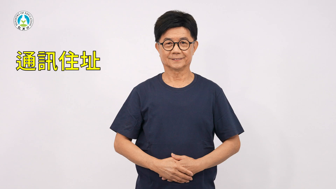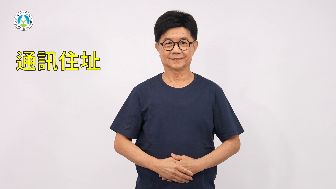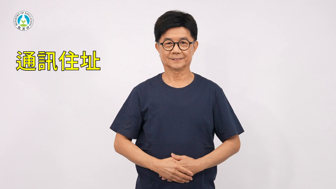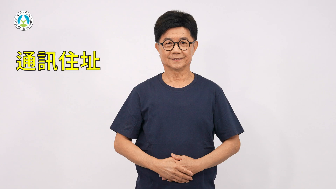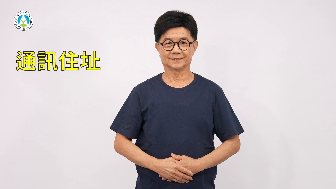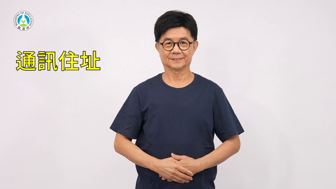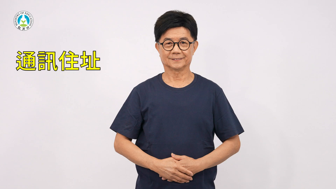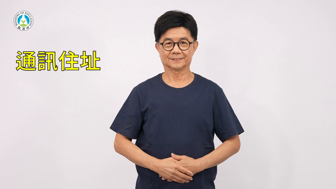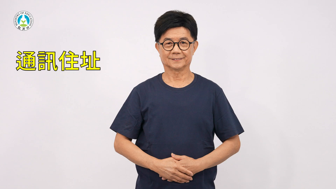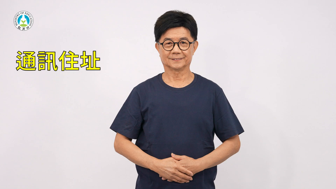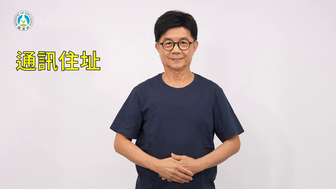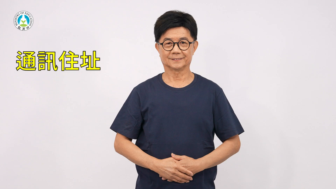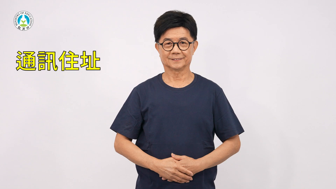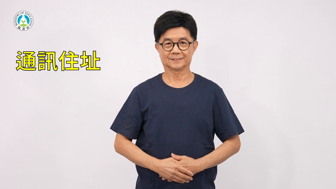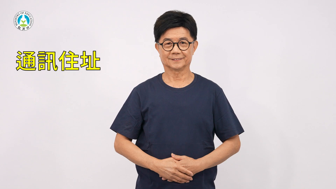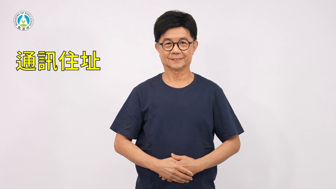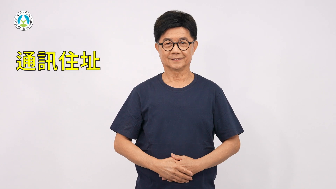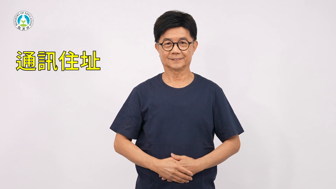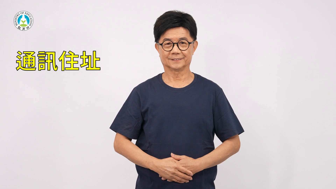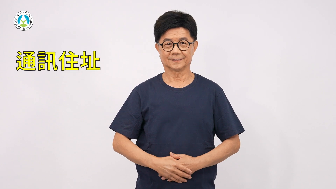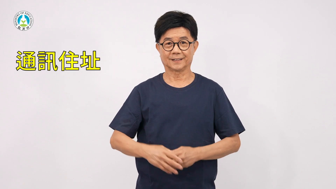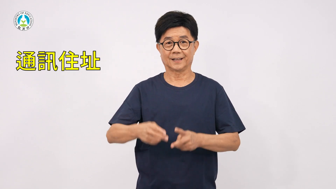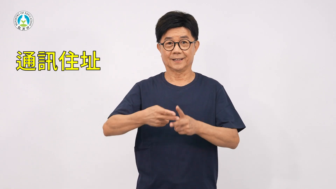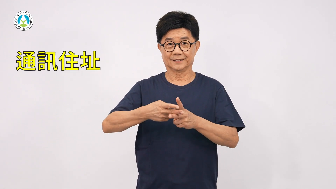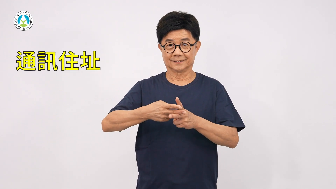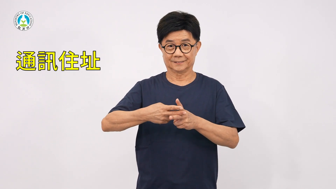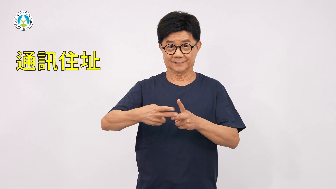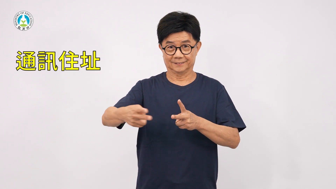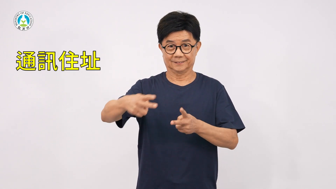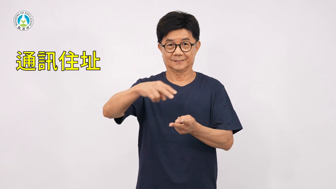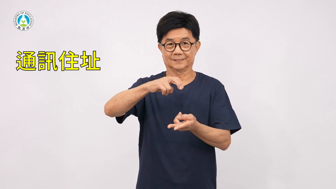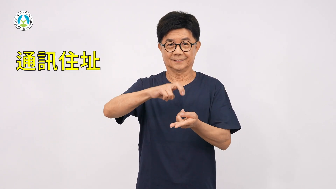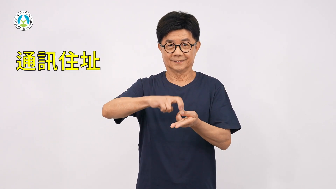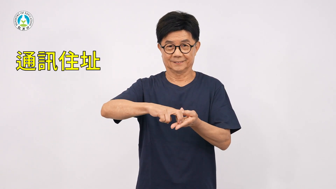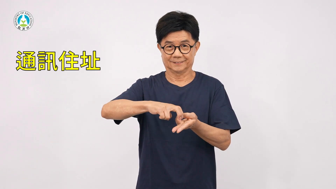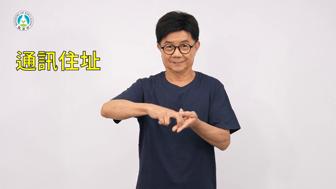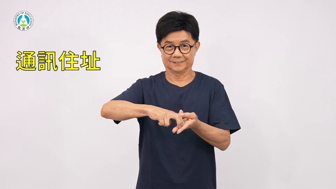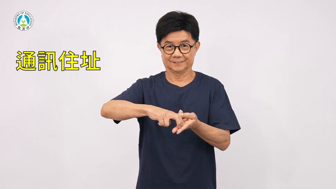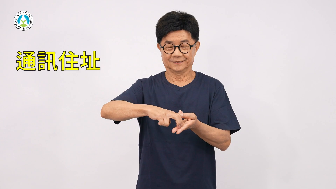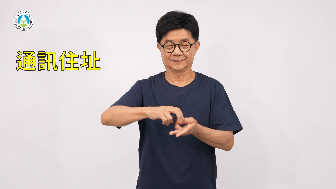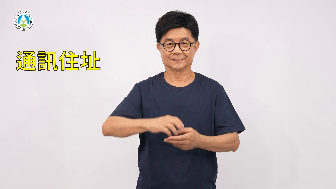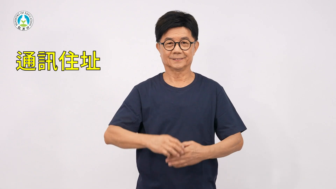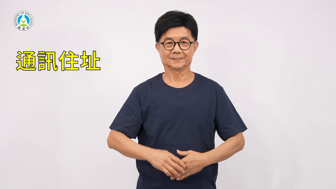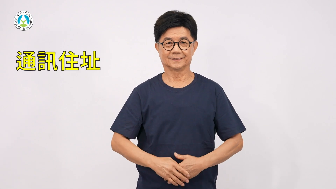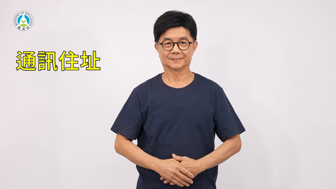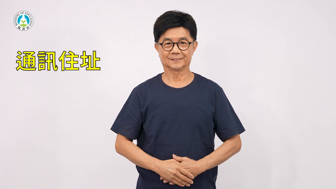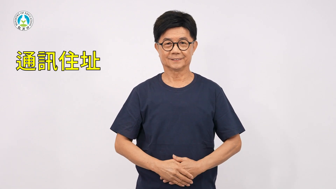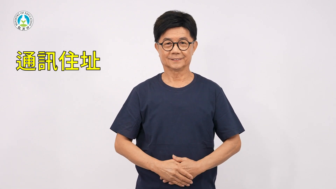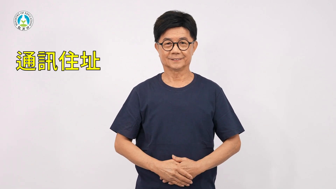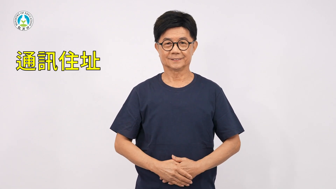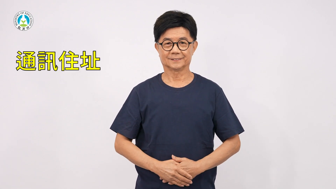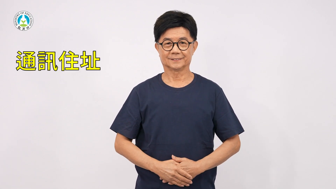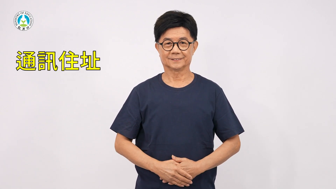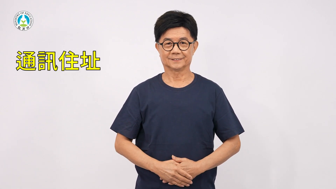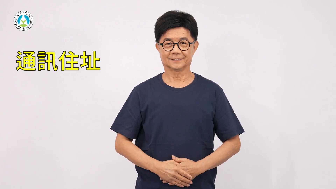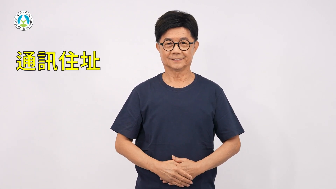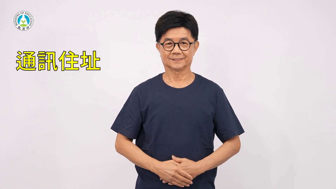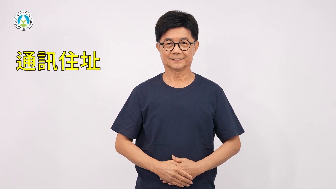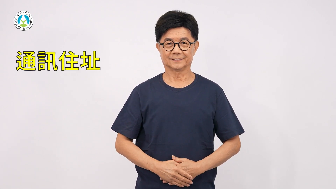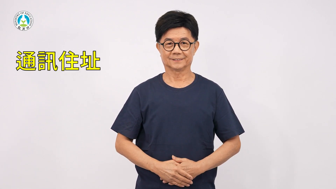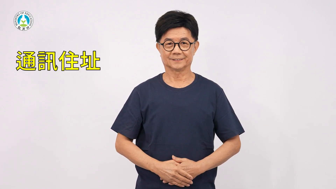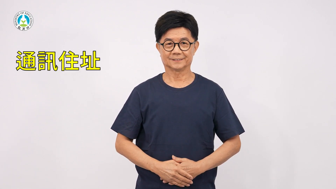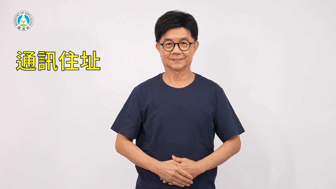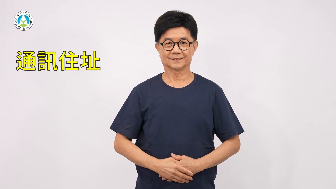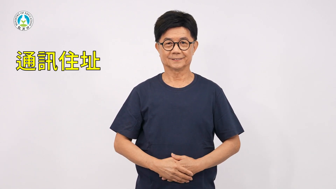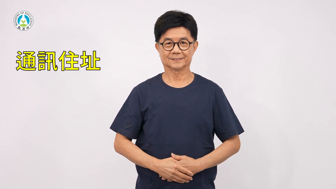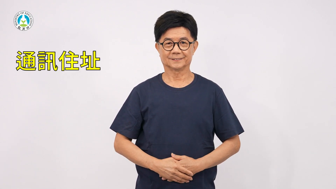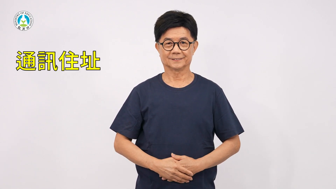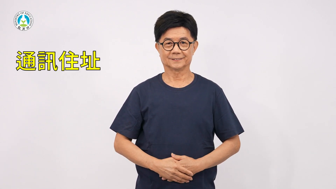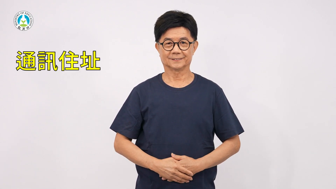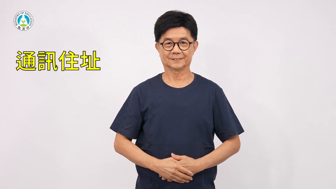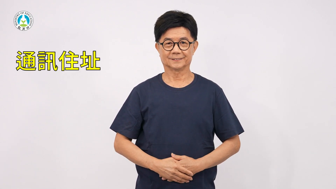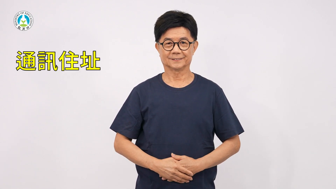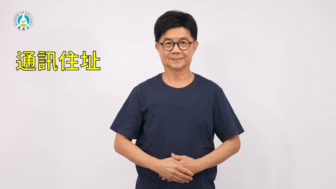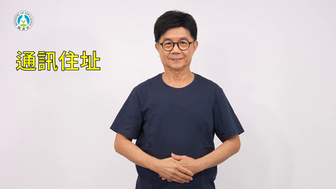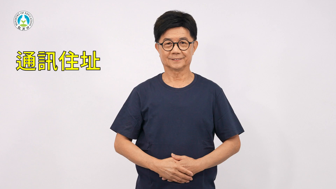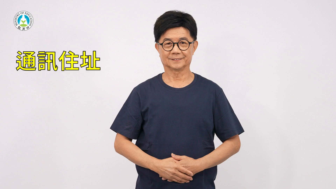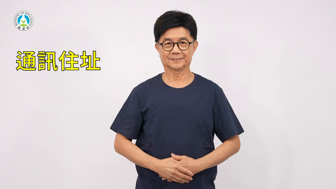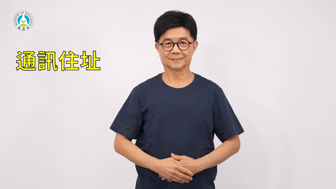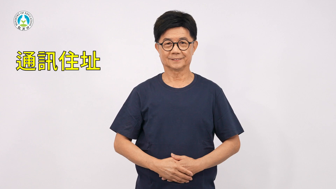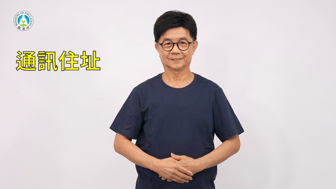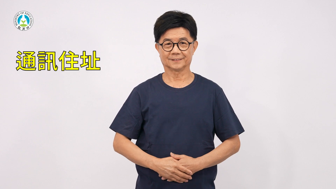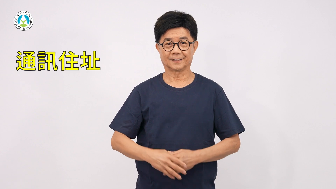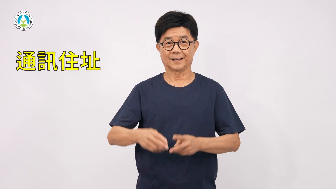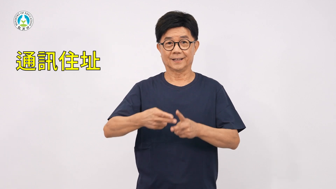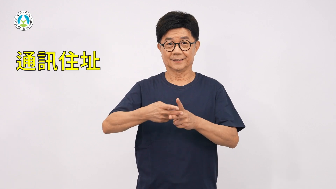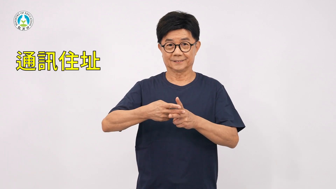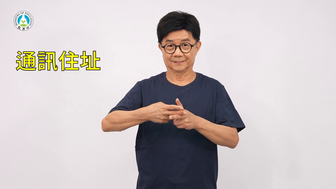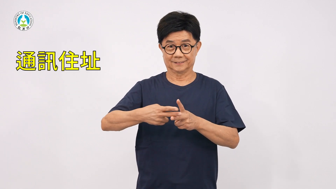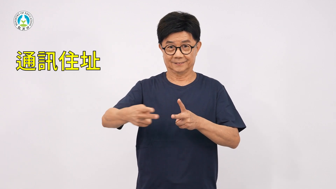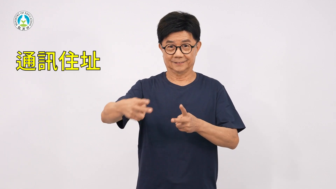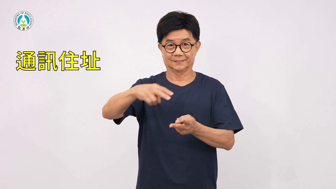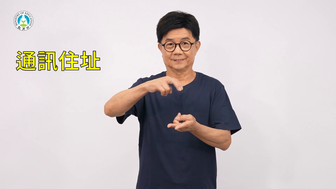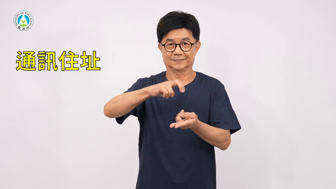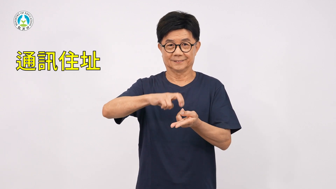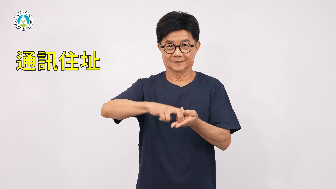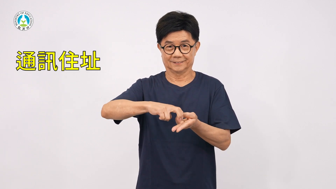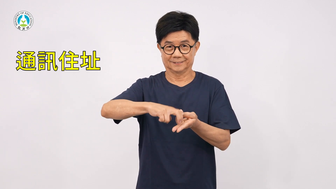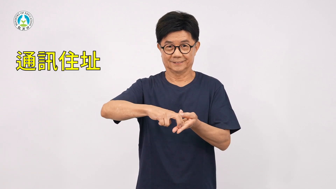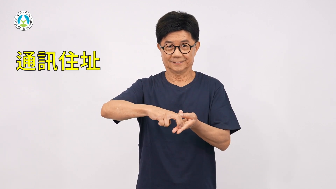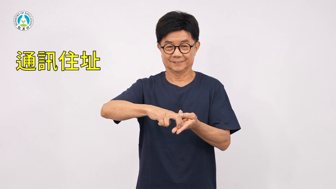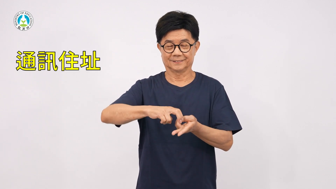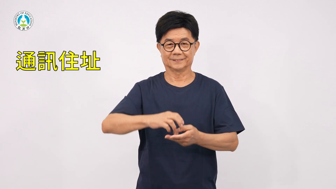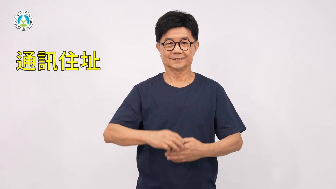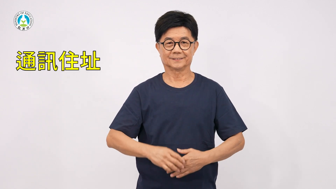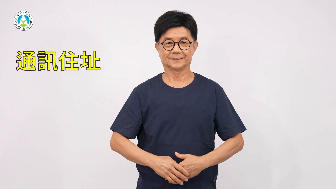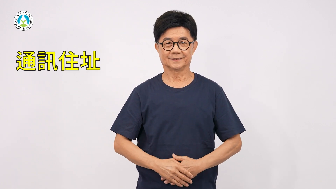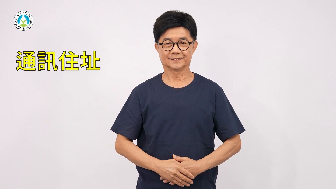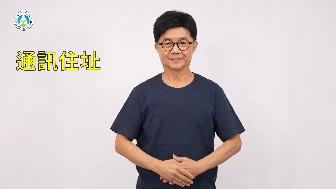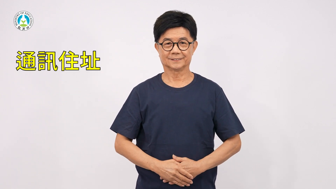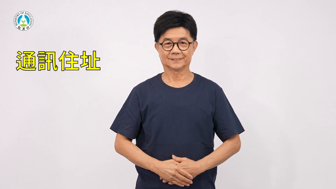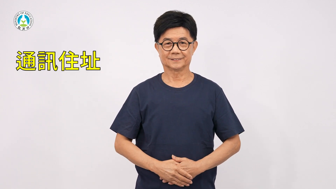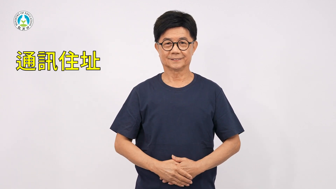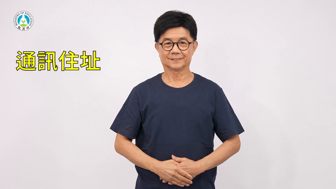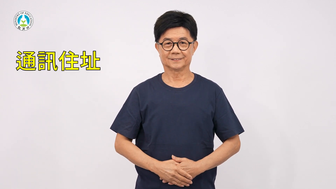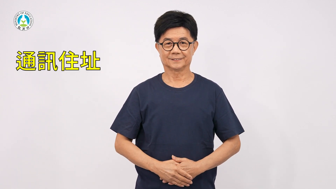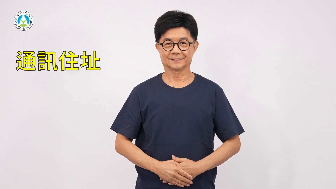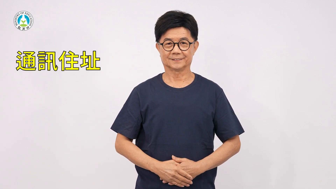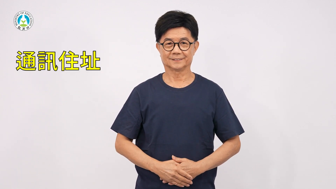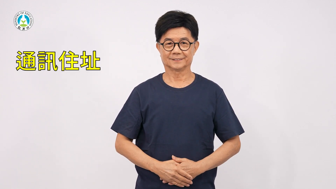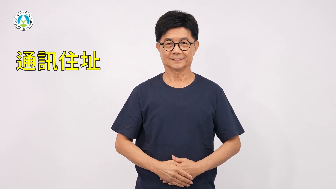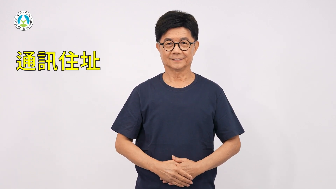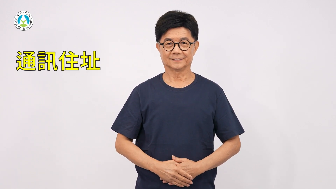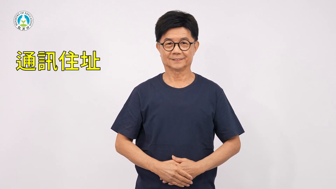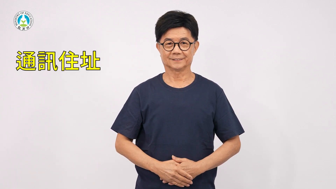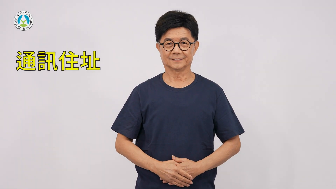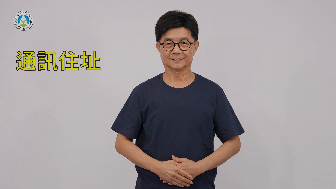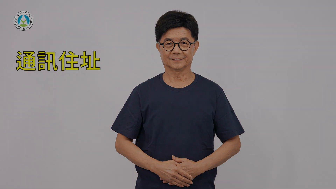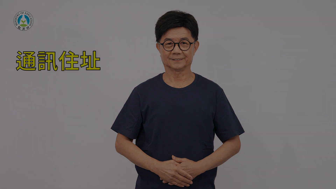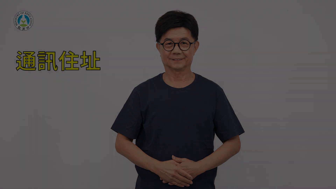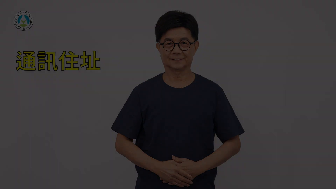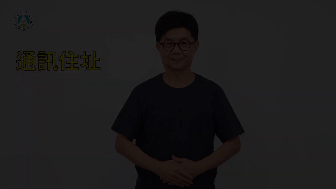通訊住址